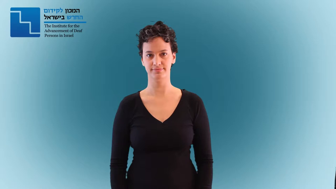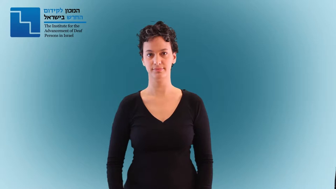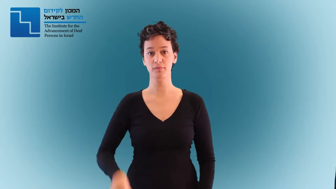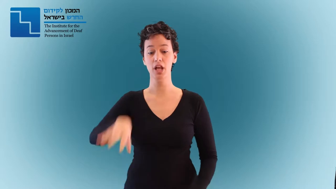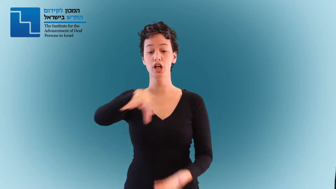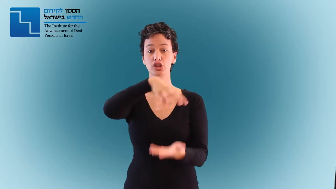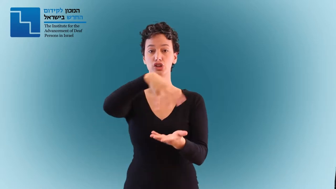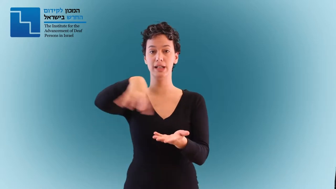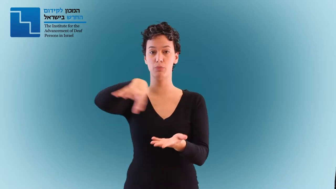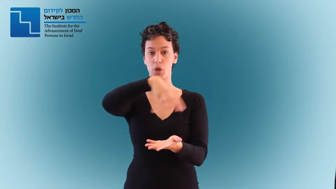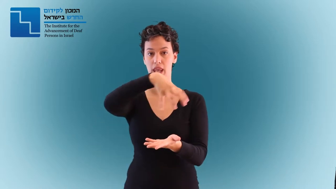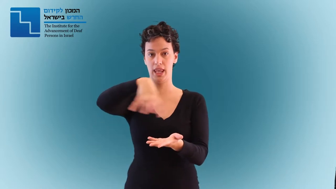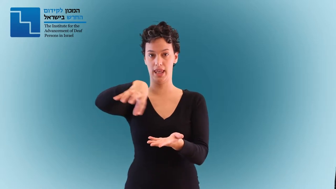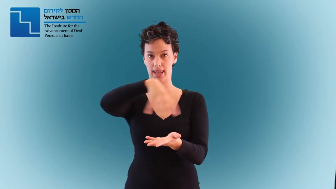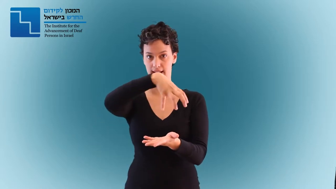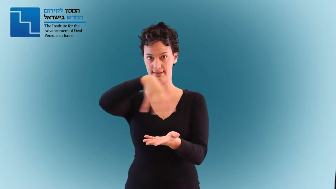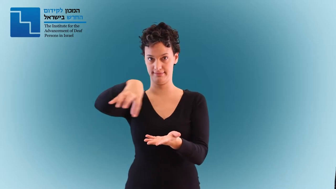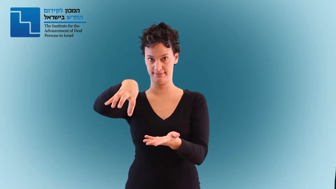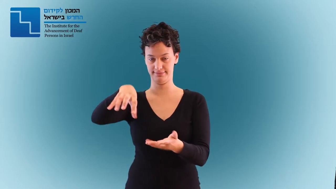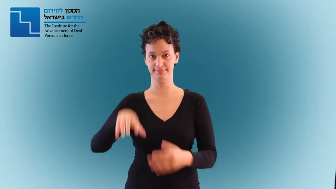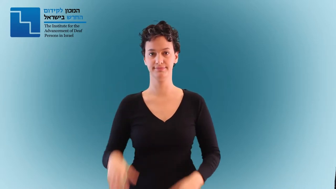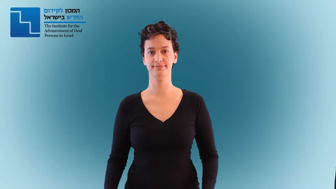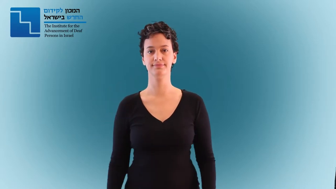שכפול